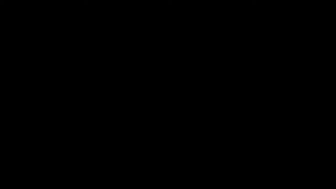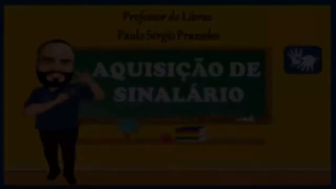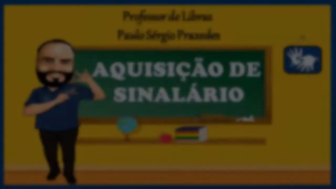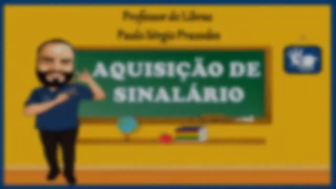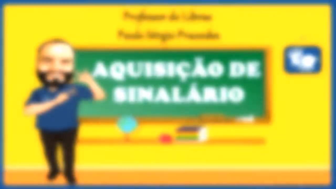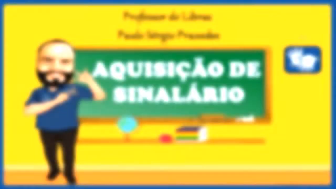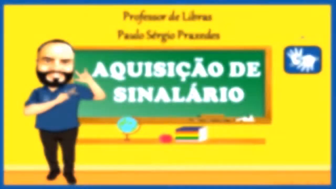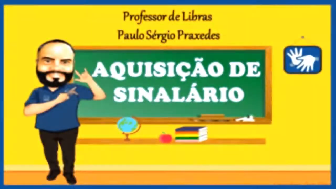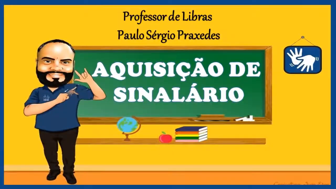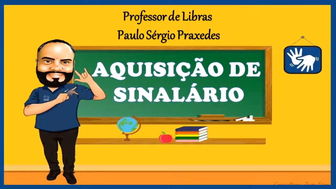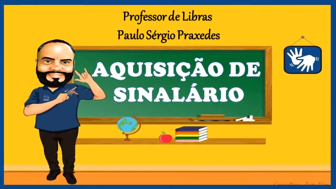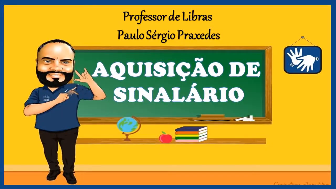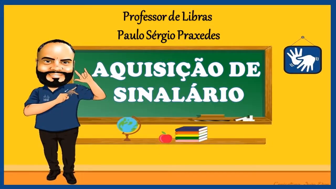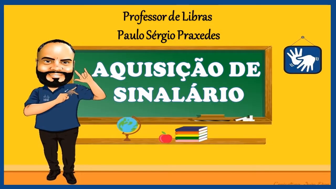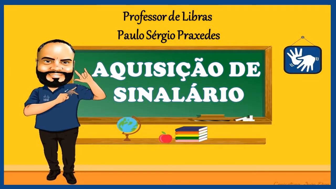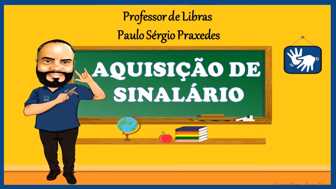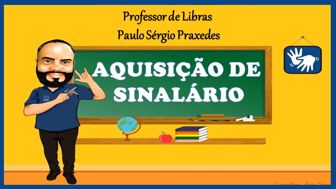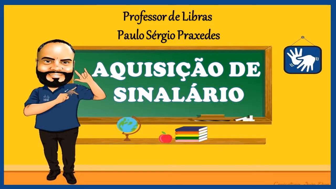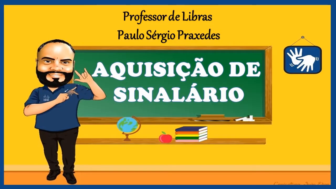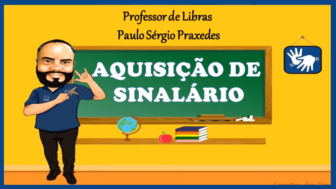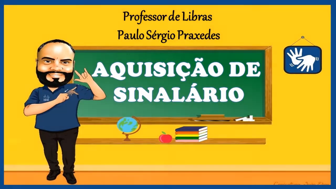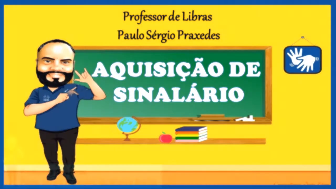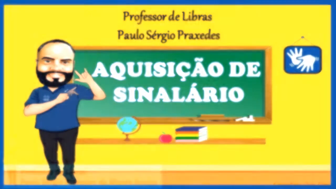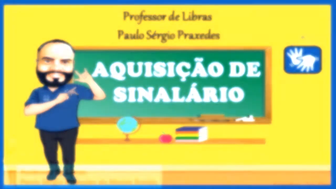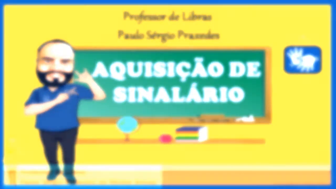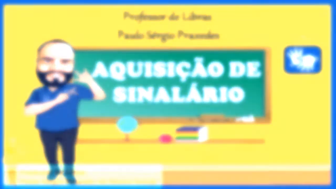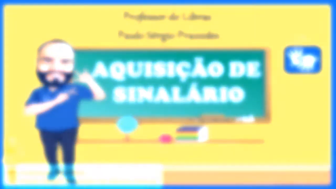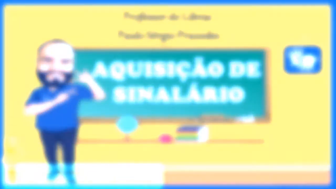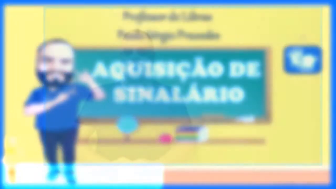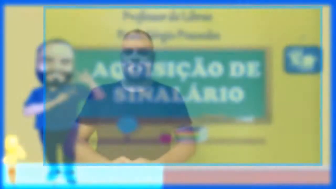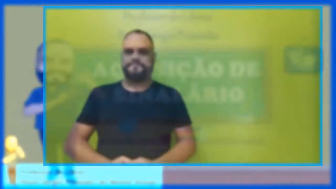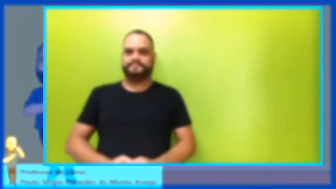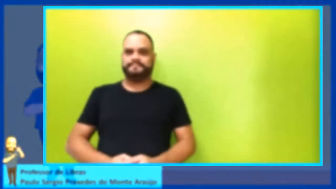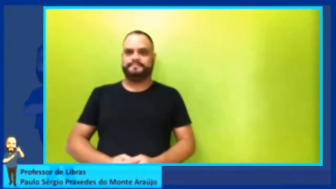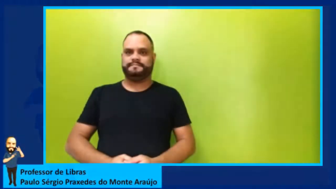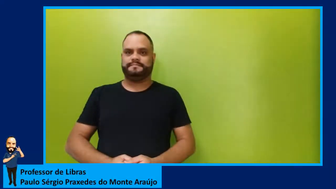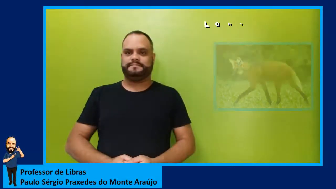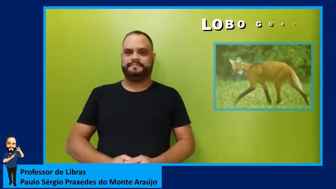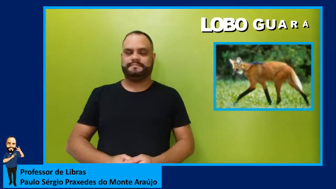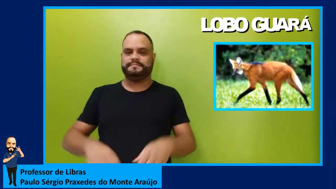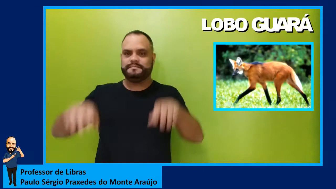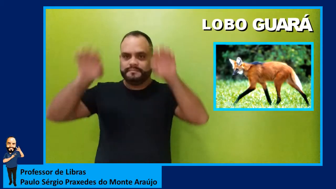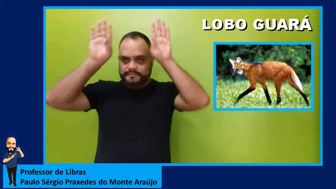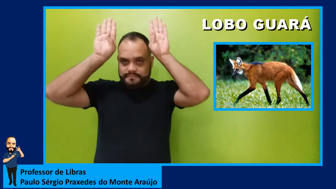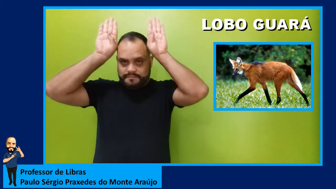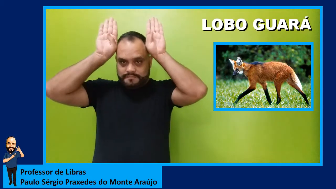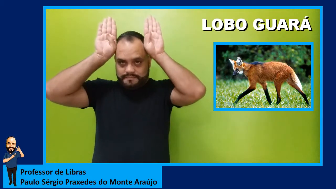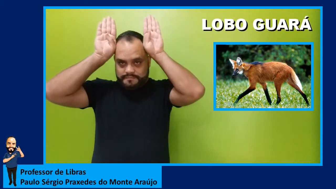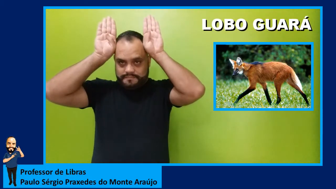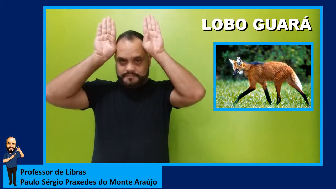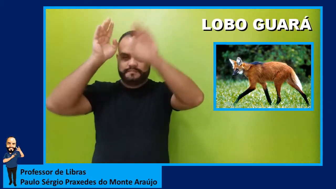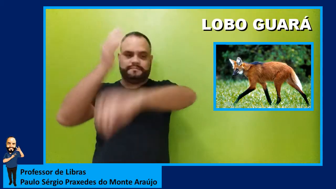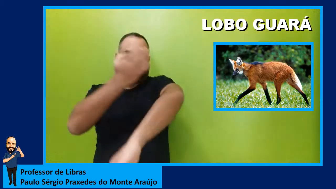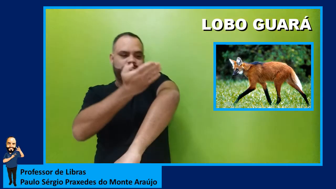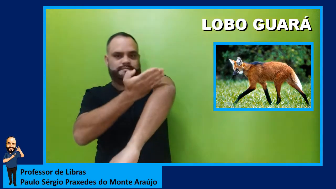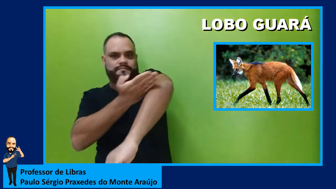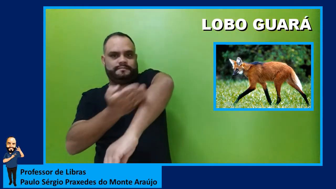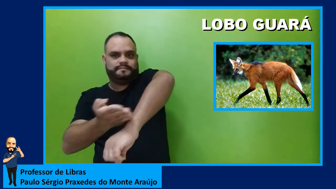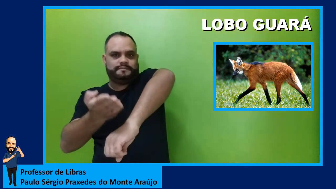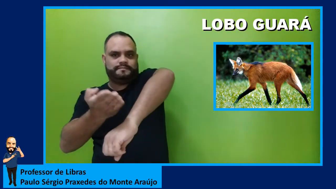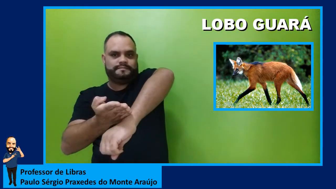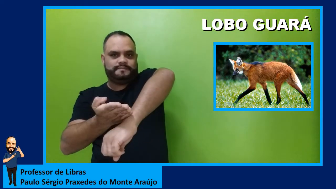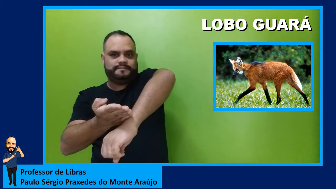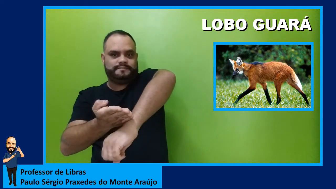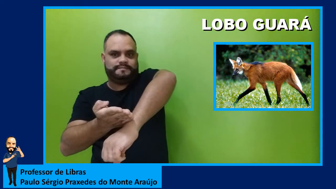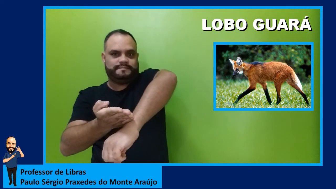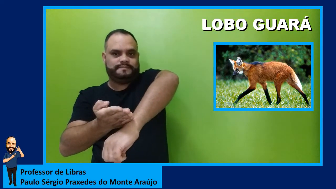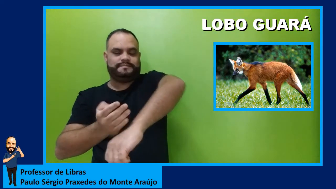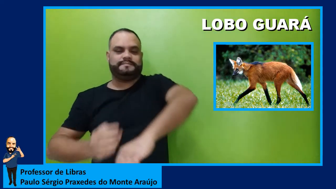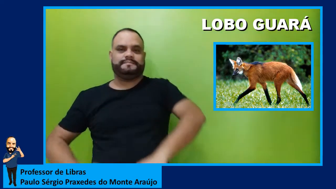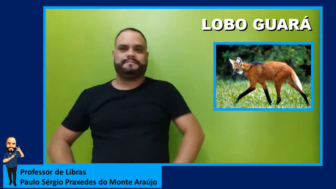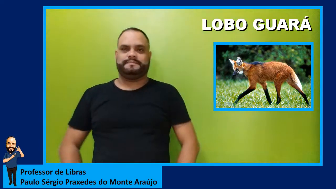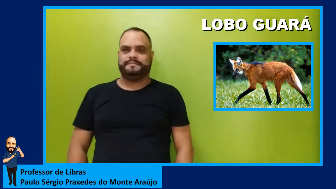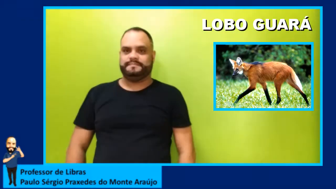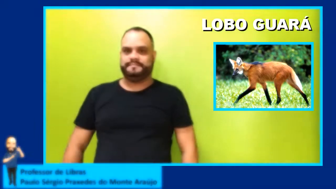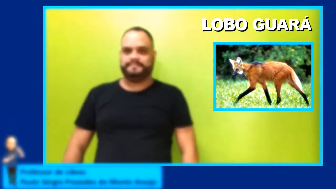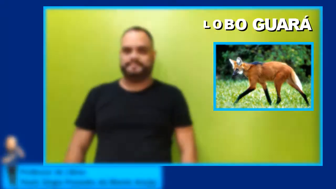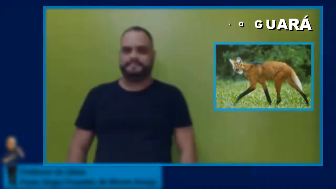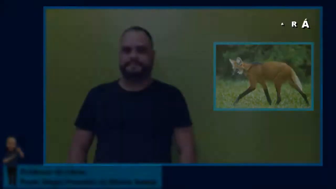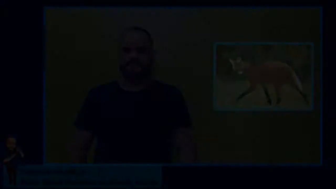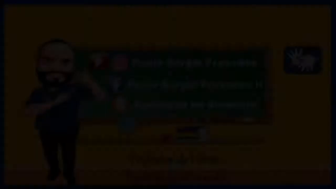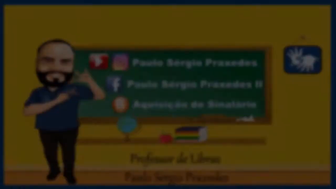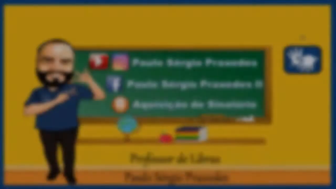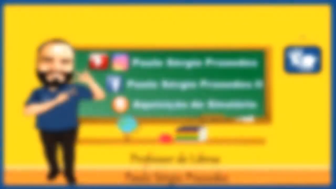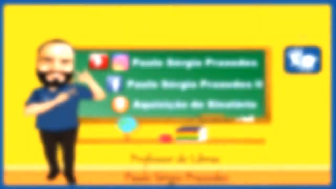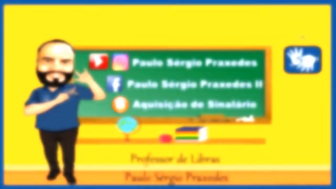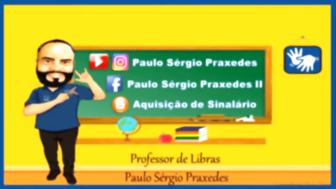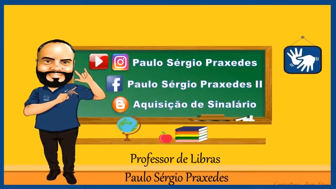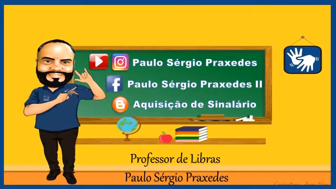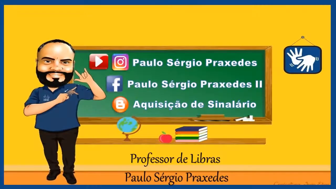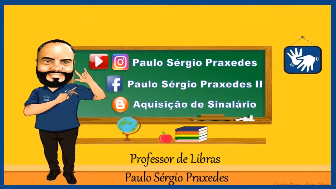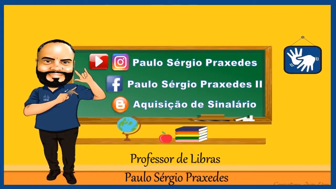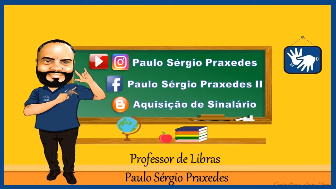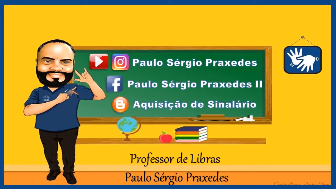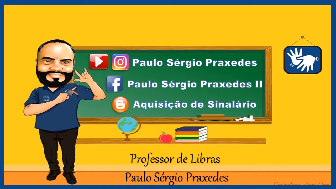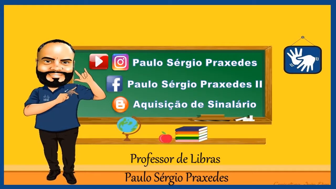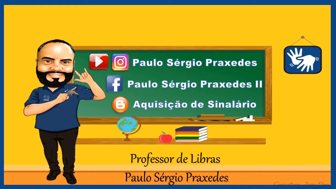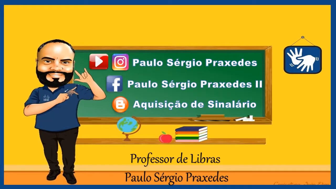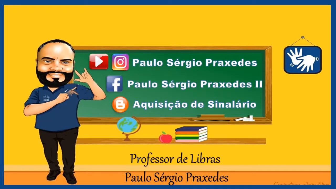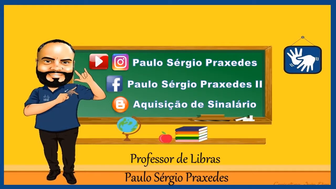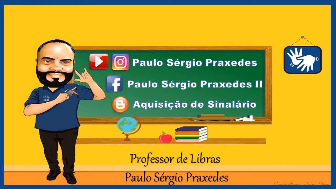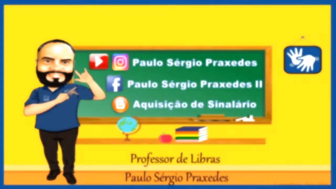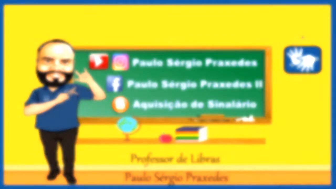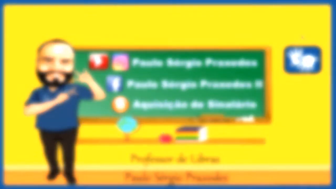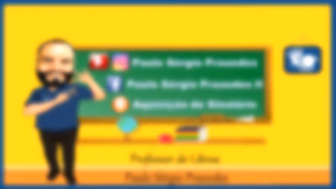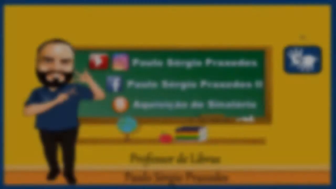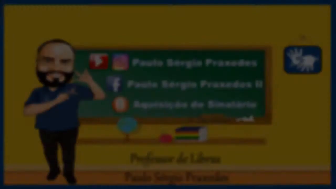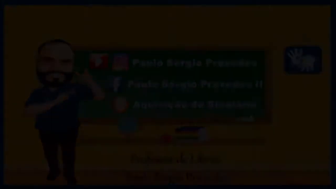LOBO GUARÁ